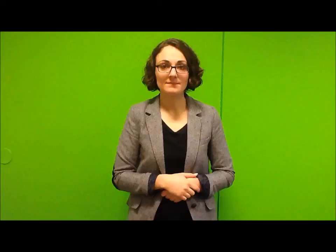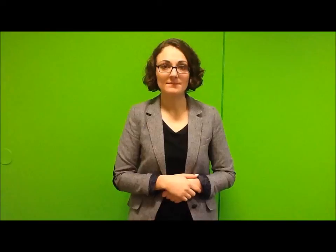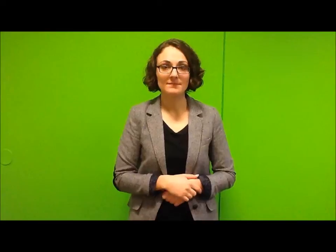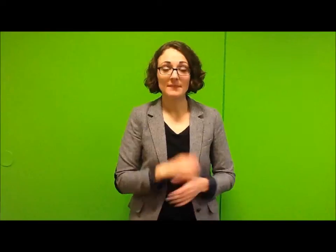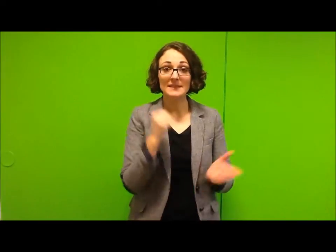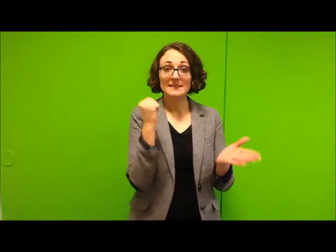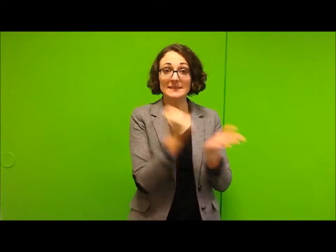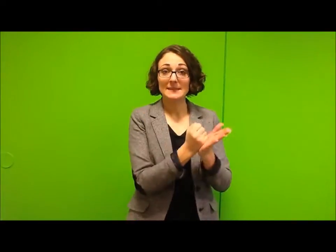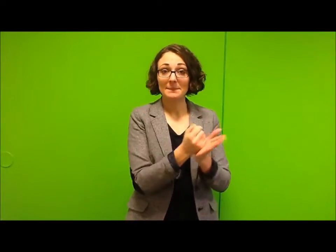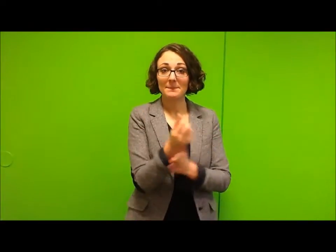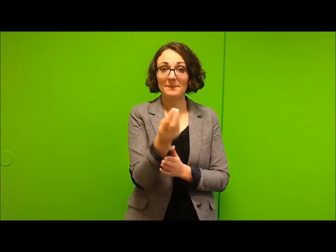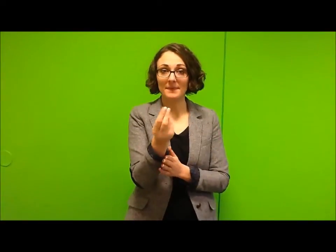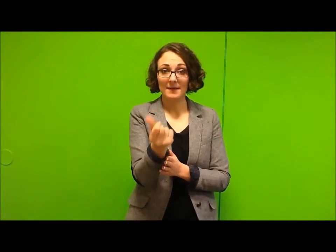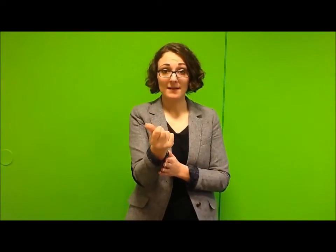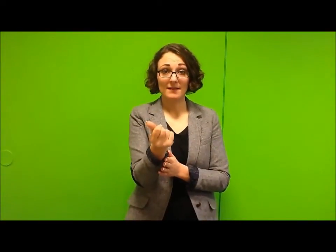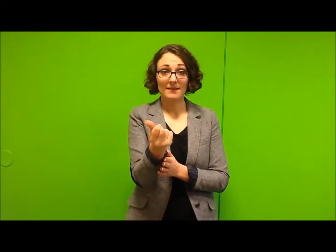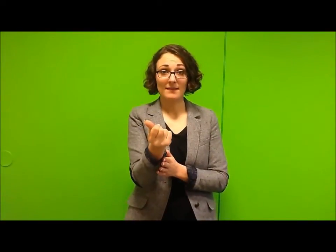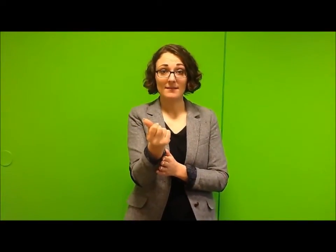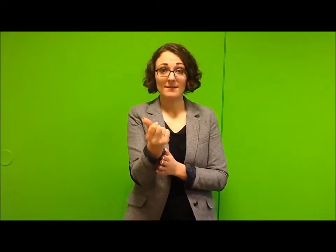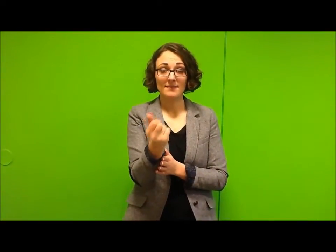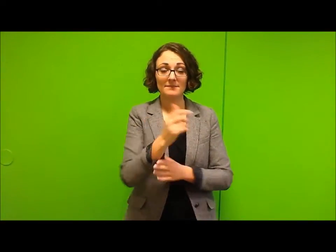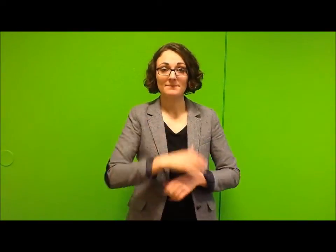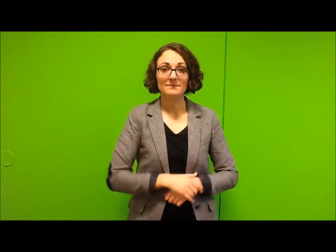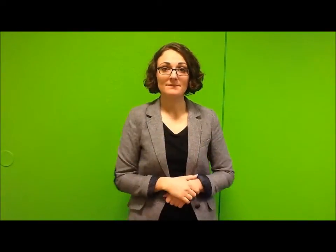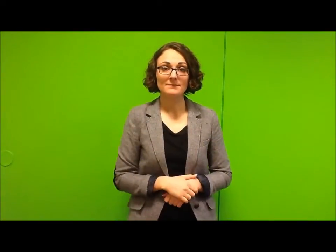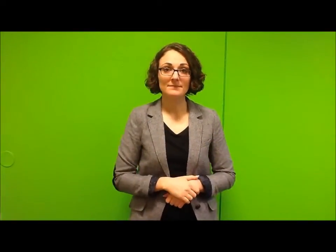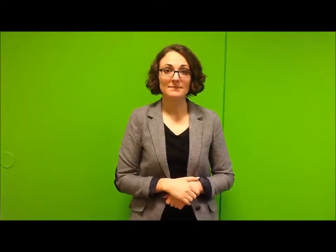Stimpilgjald